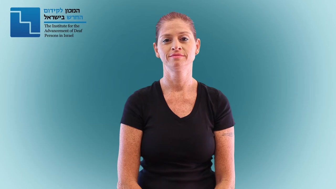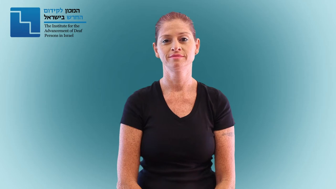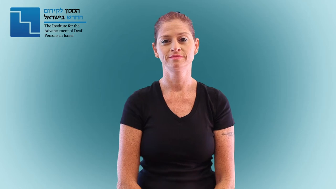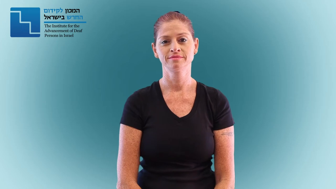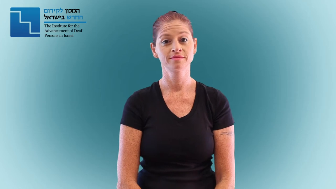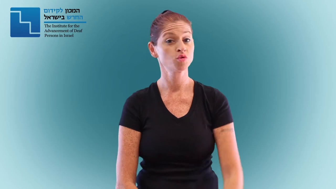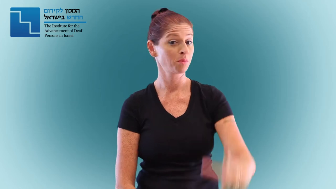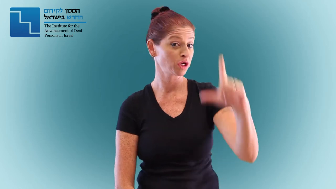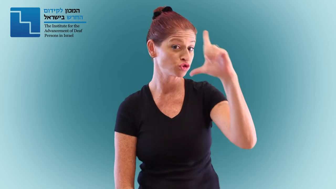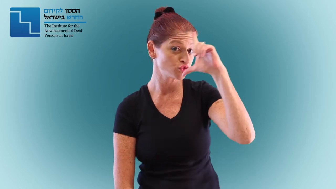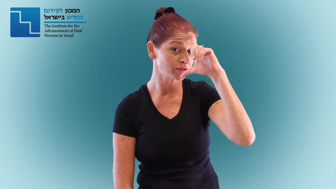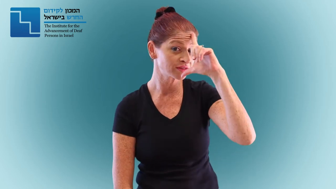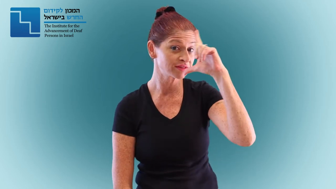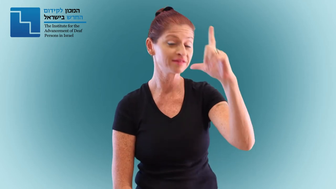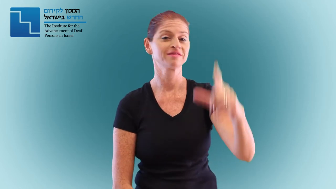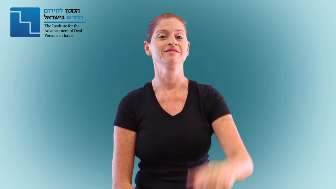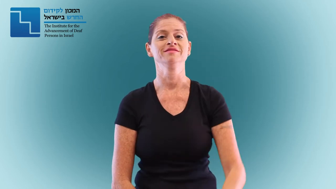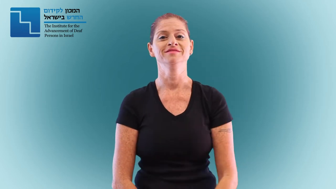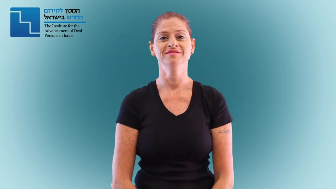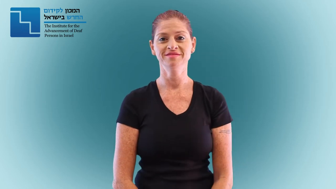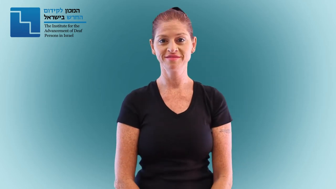יום ראשון